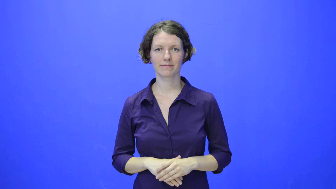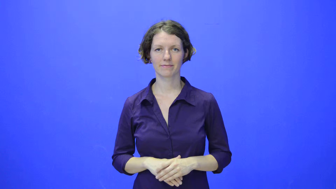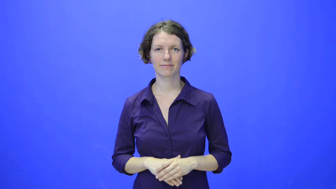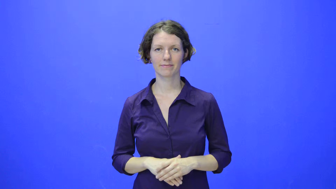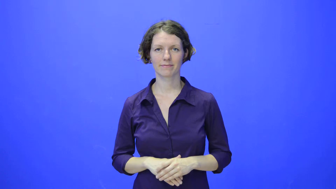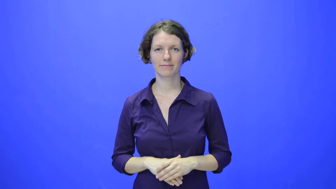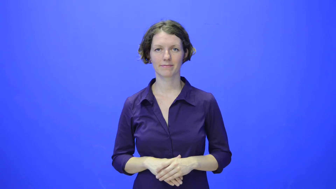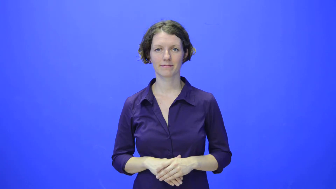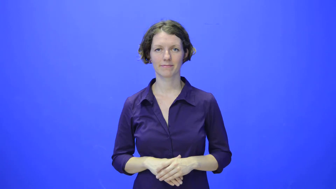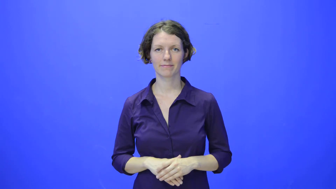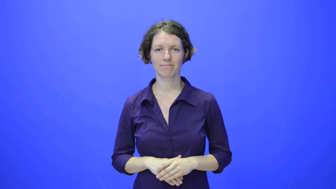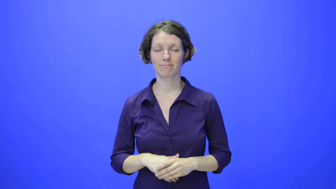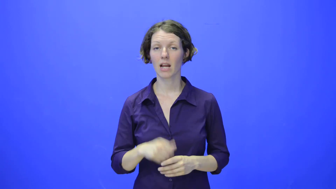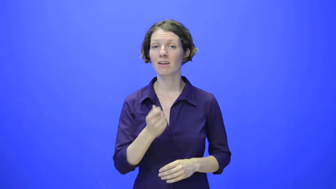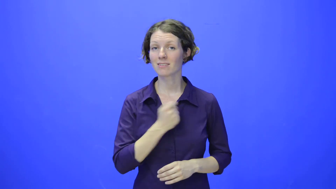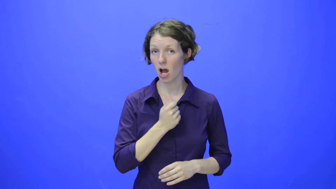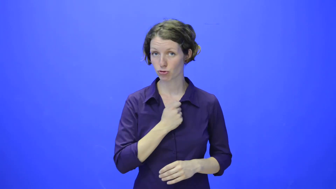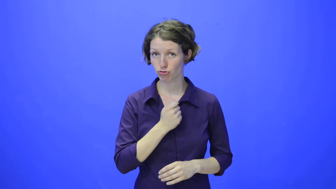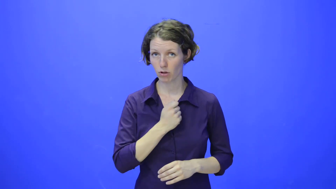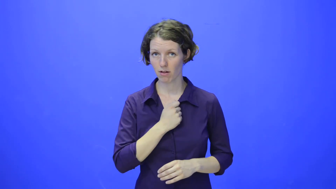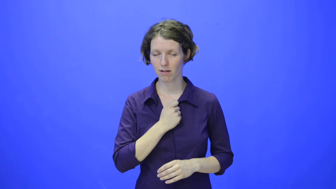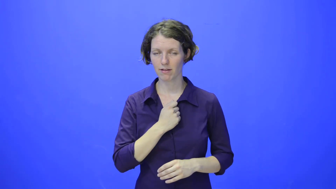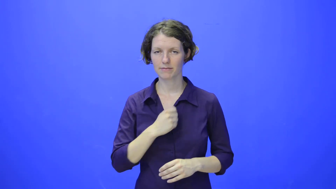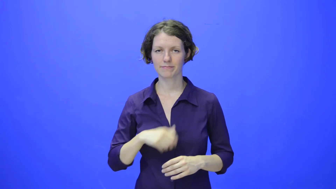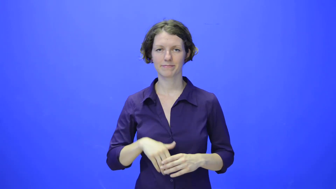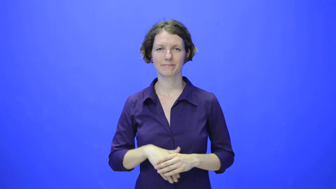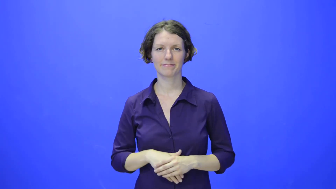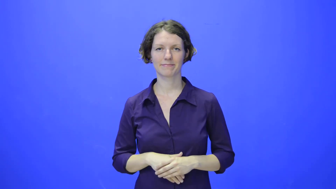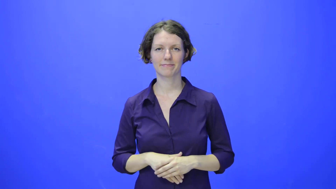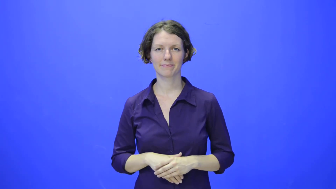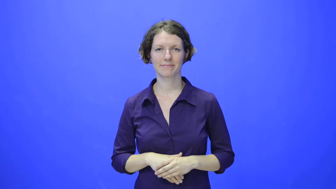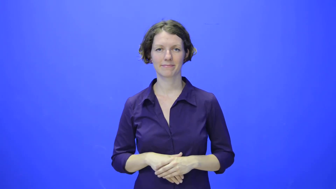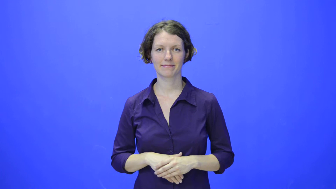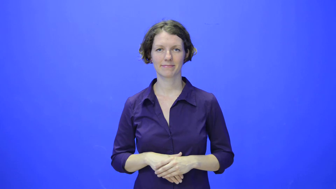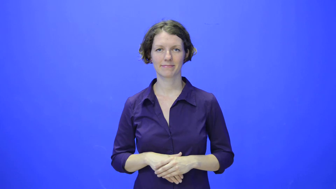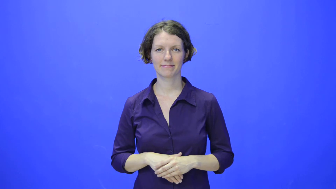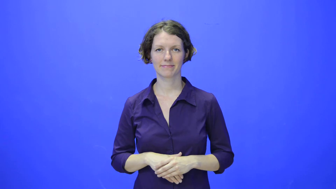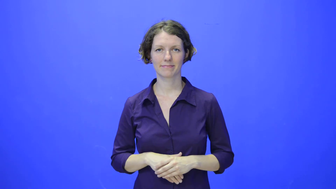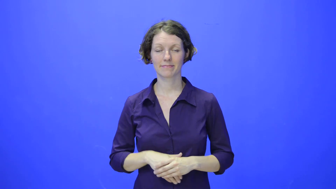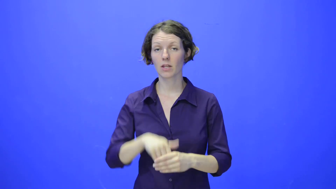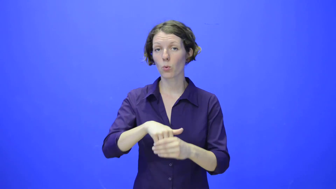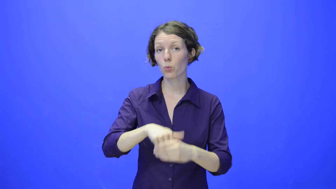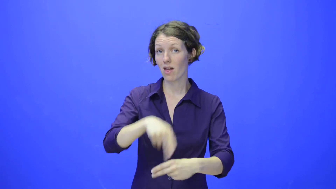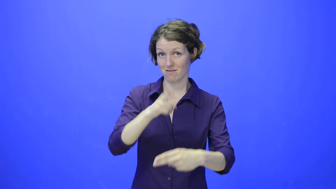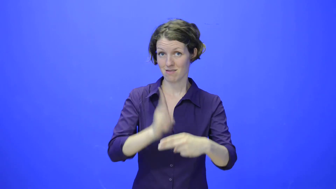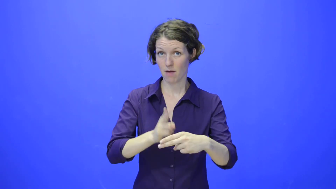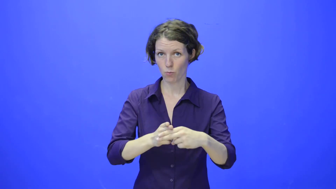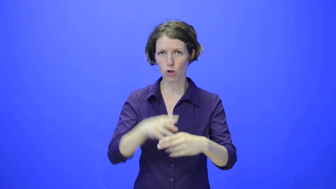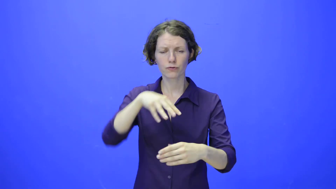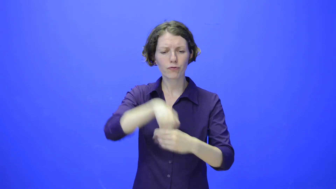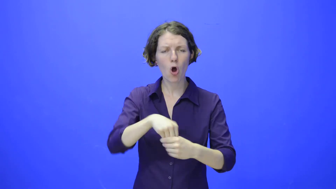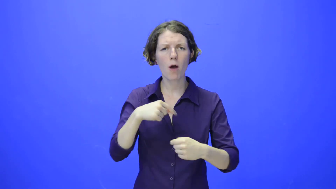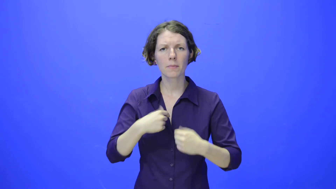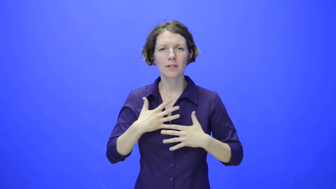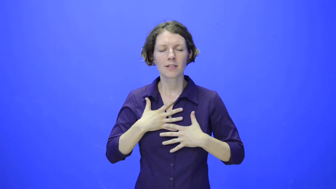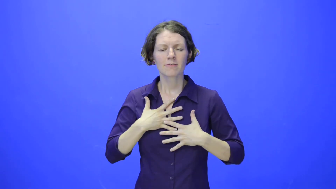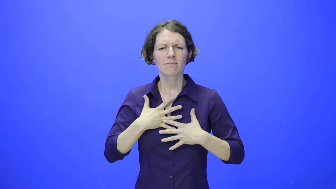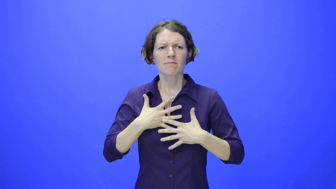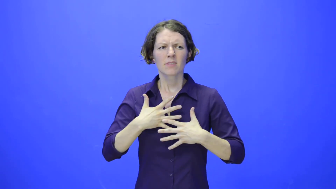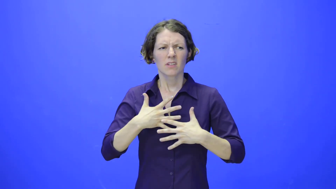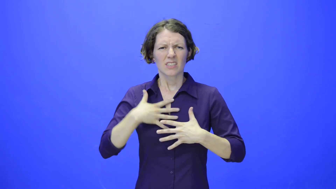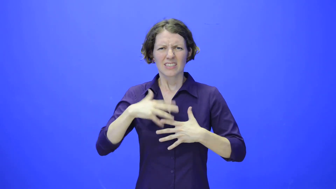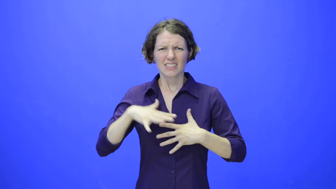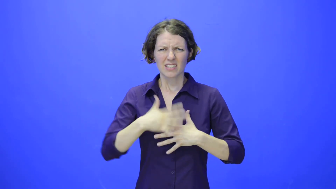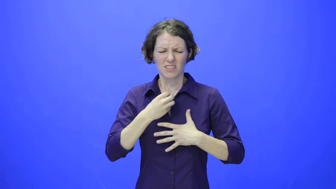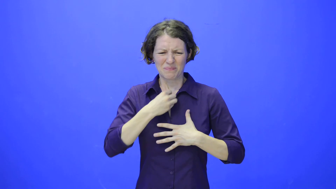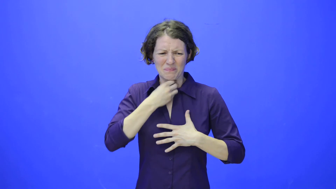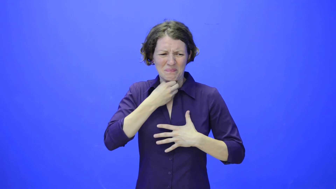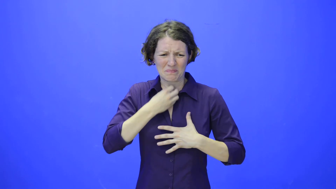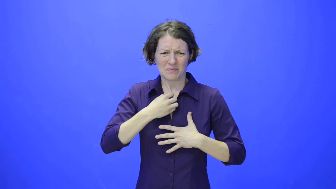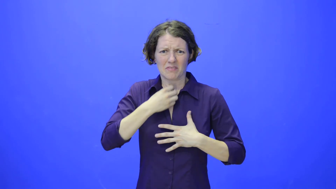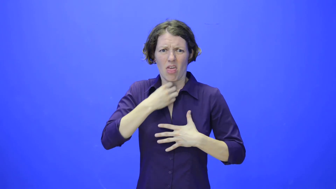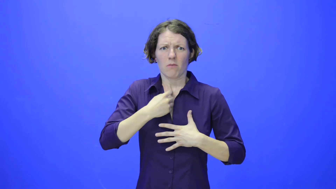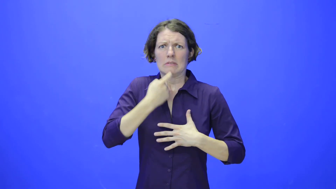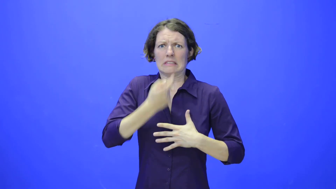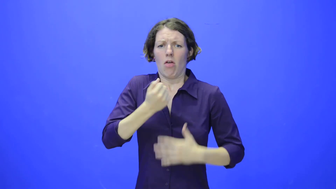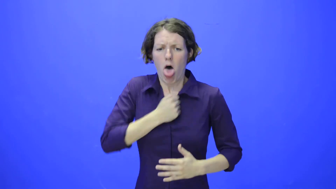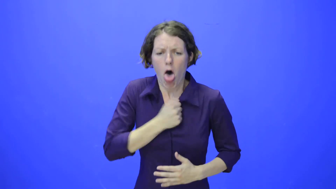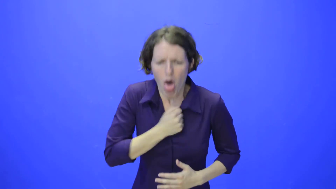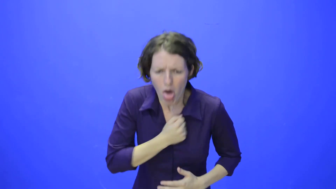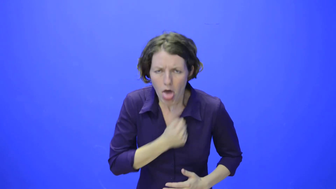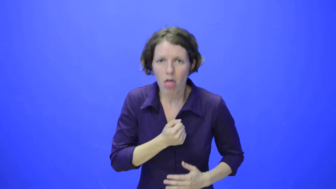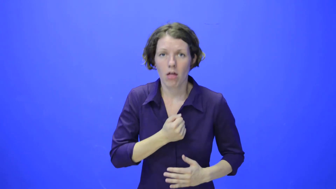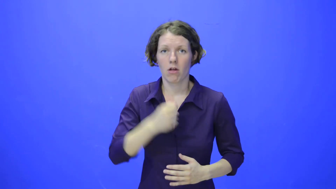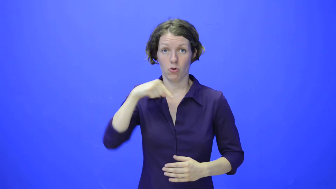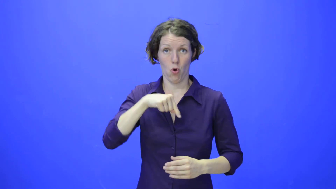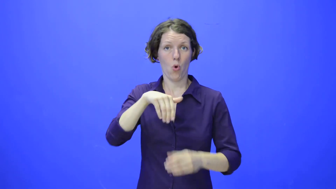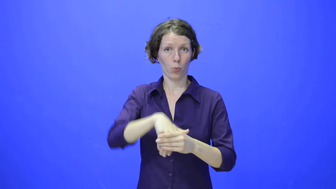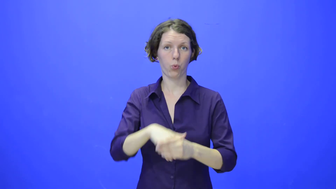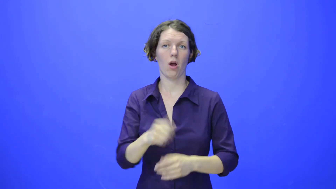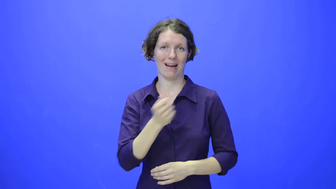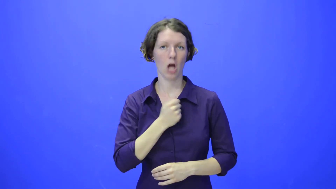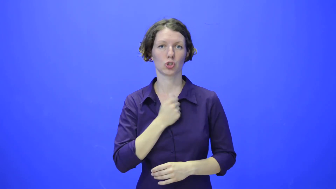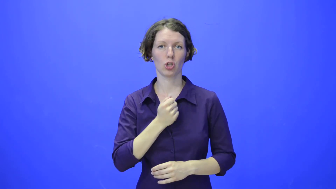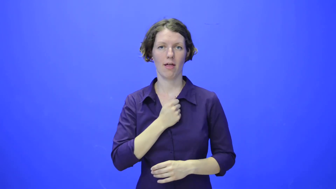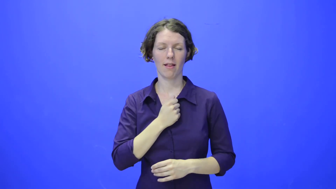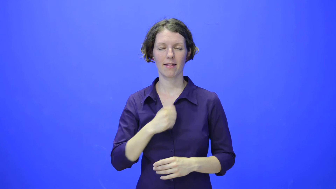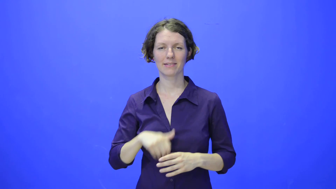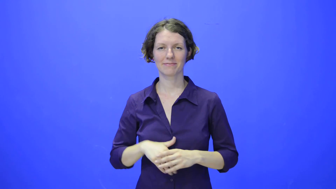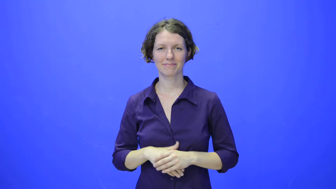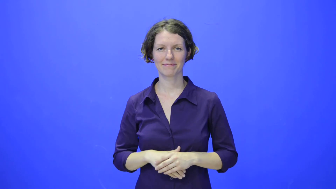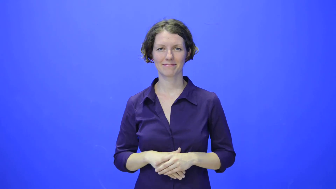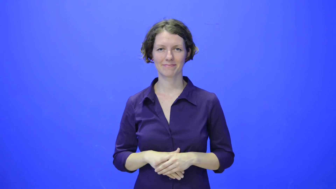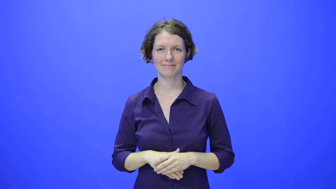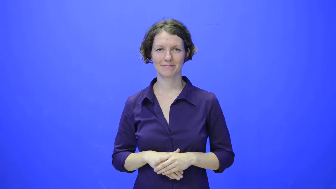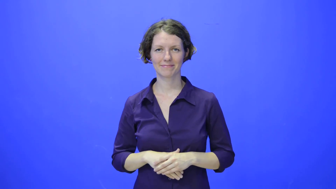kašel